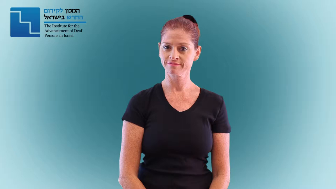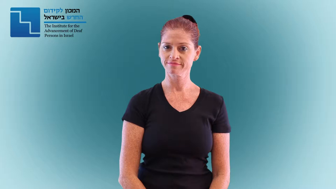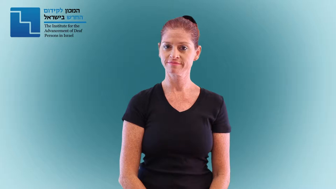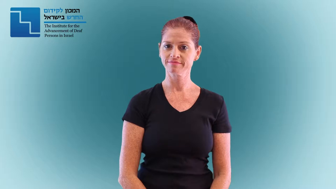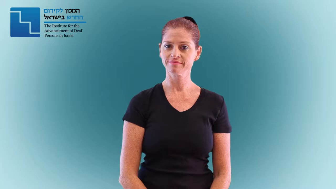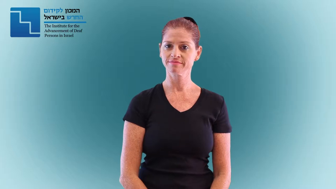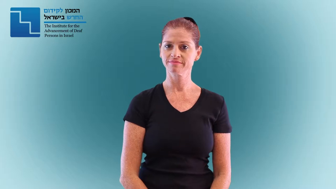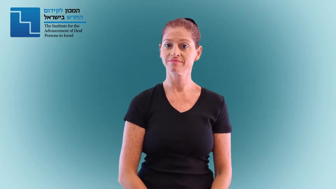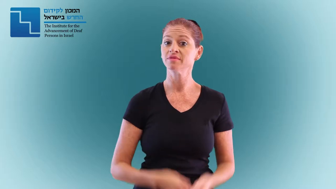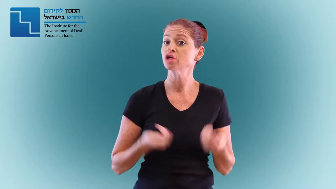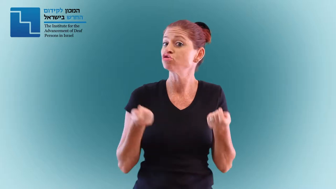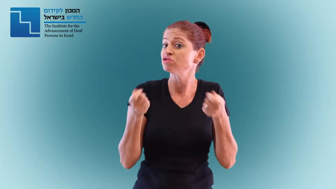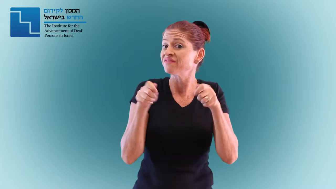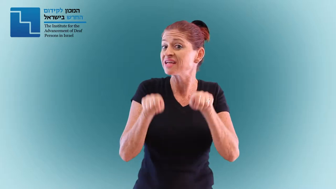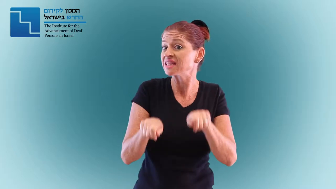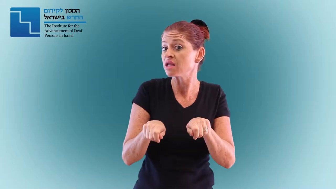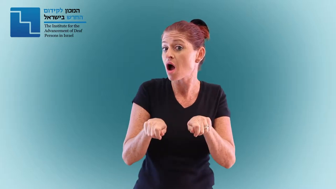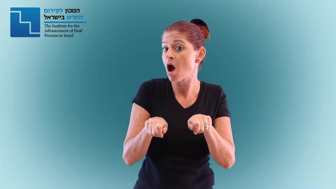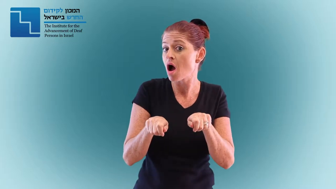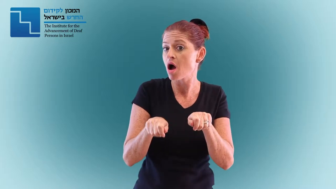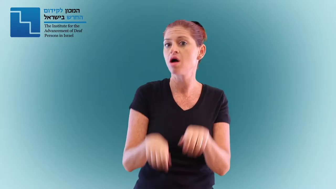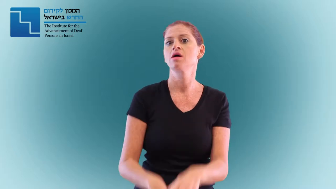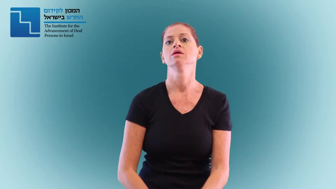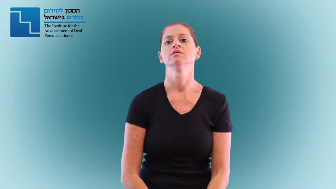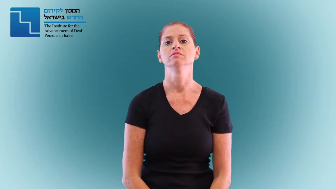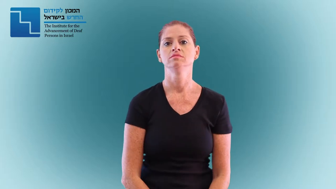שביתה